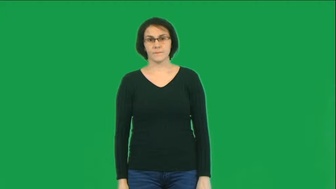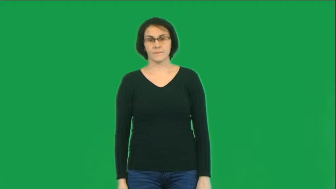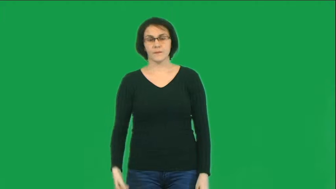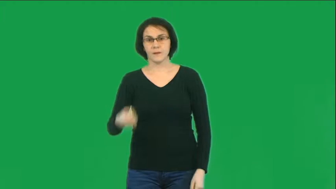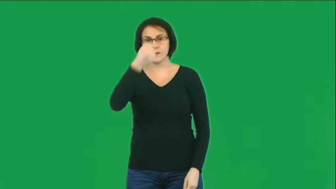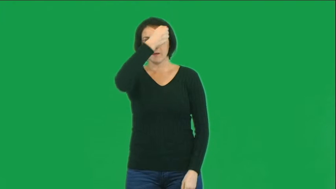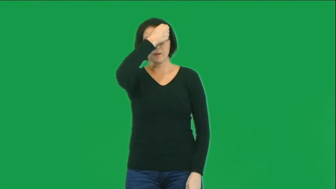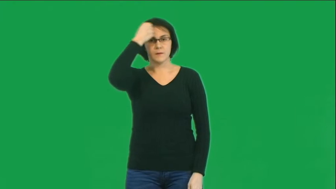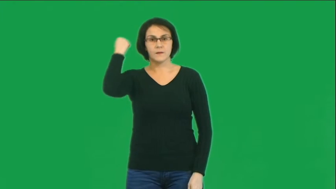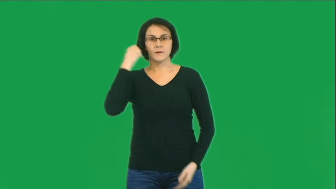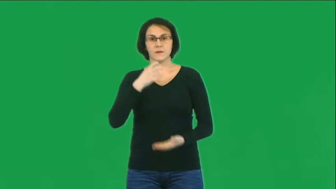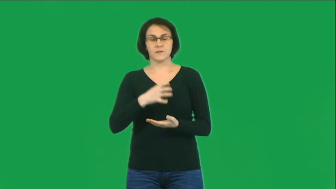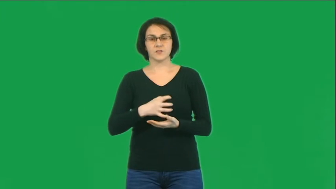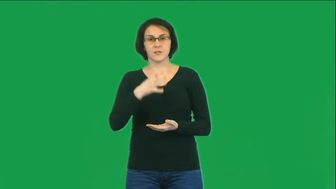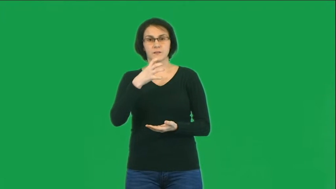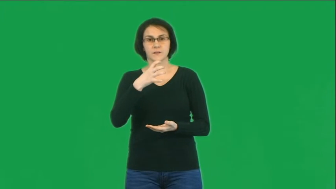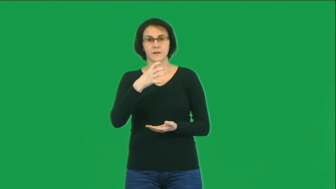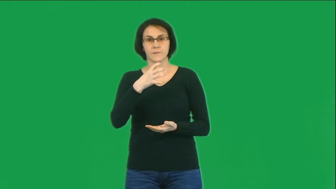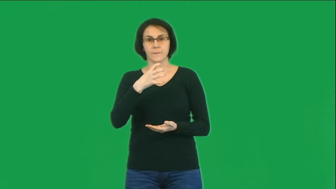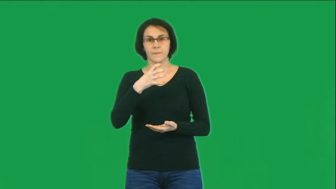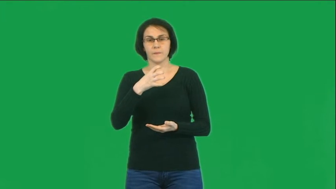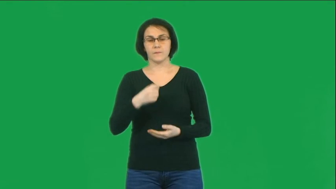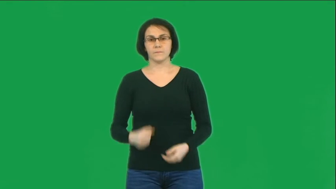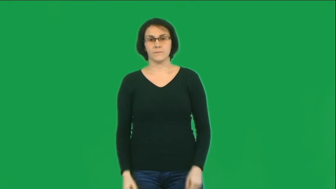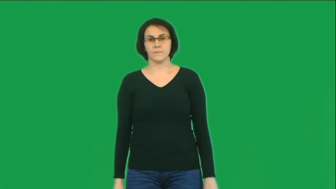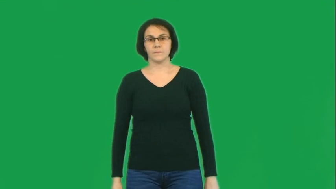szklanka